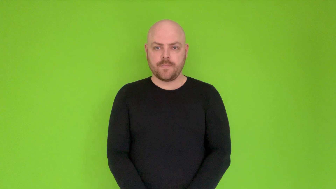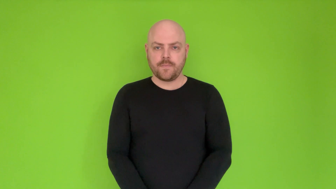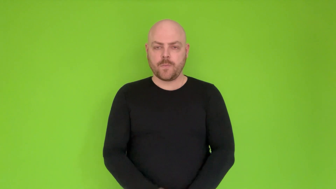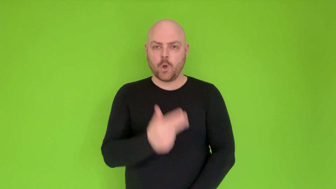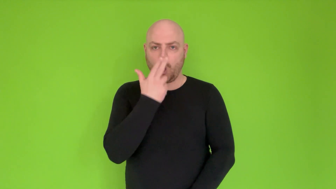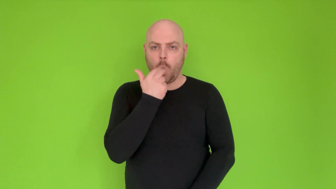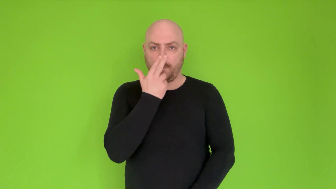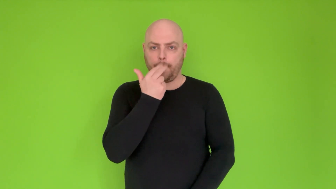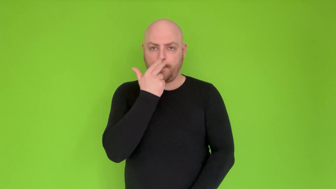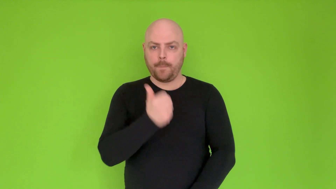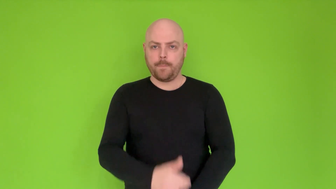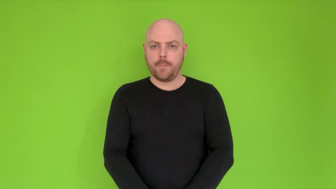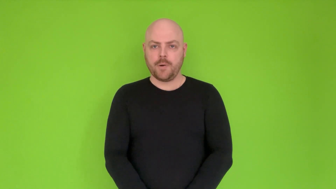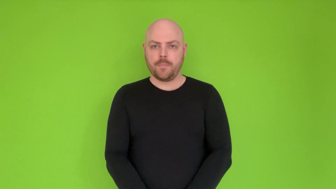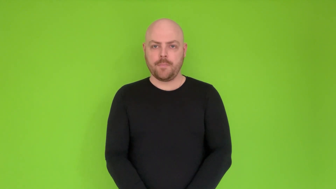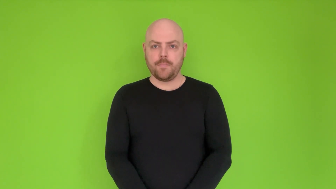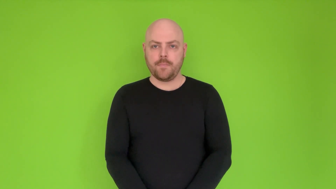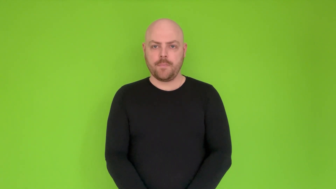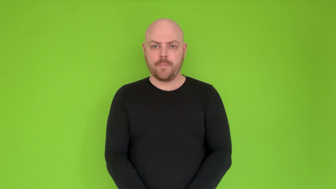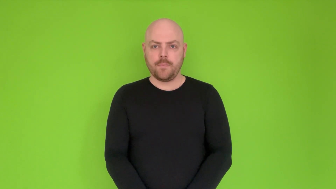Rumes